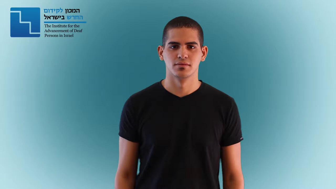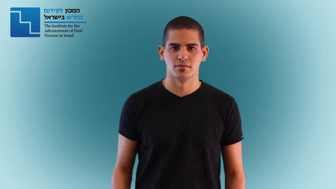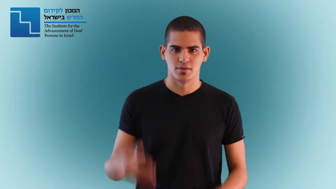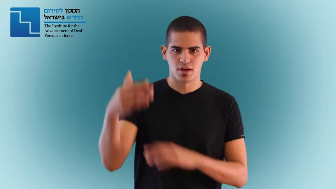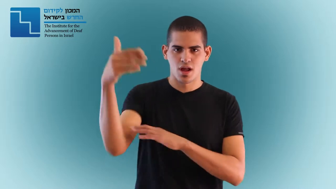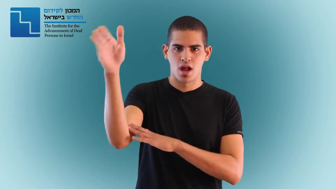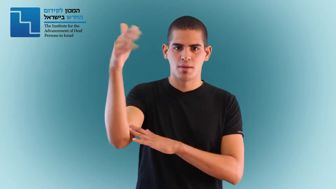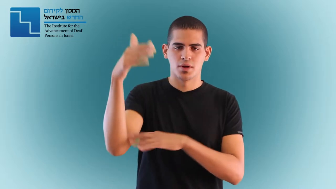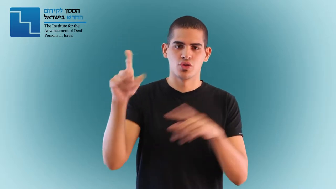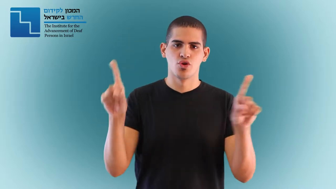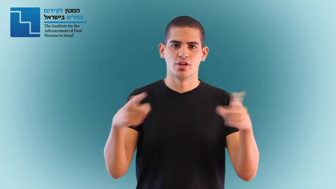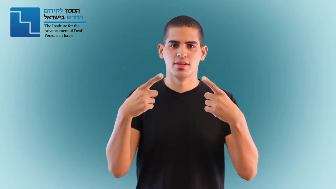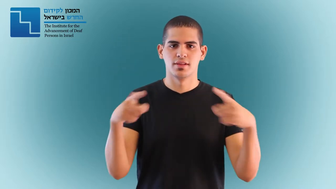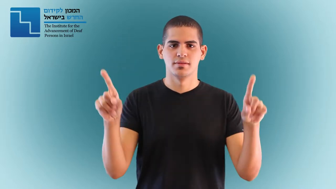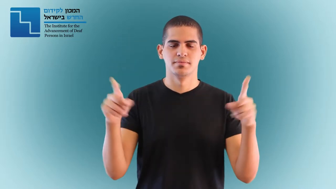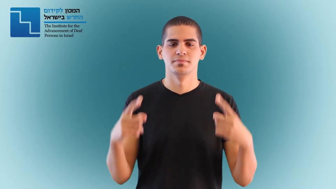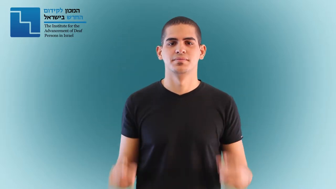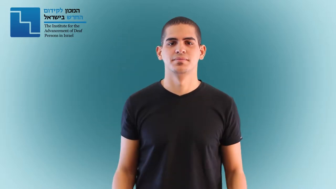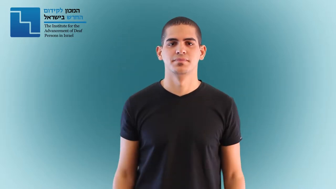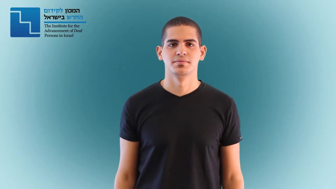המנון